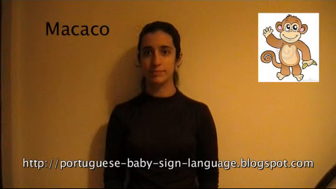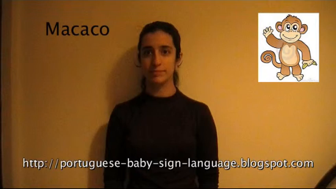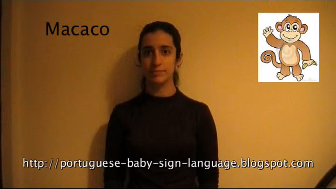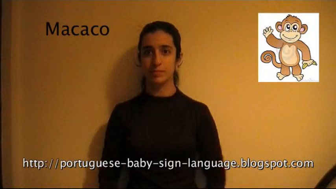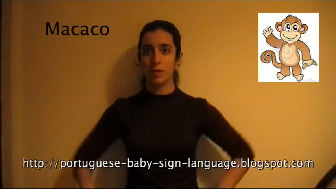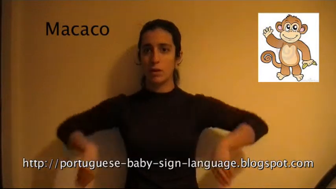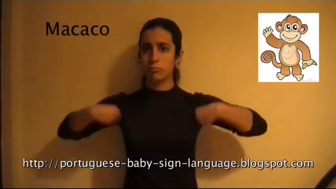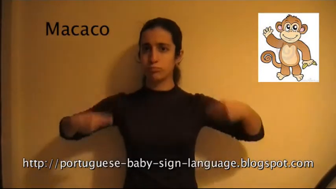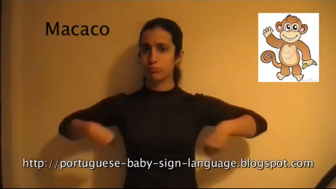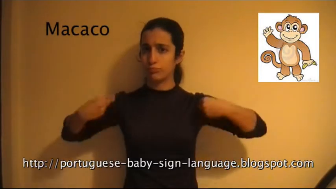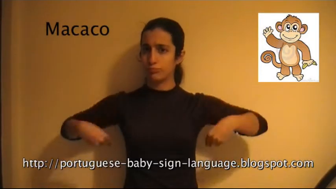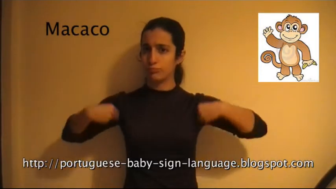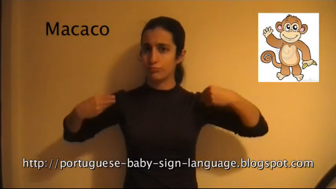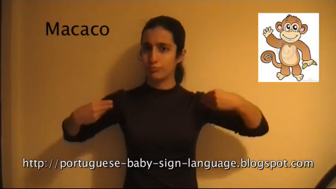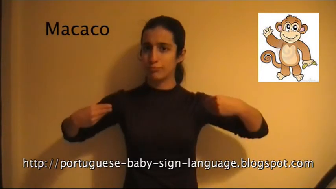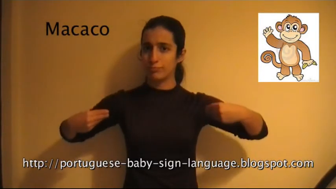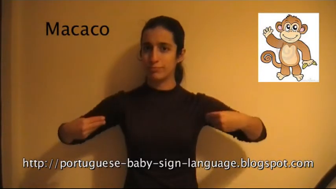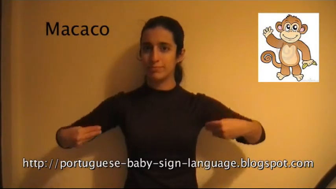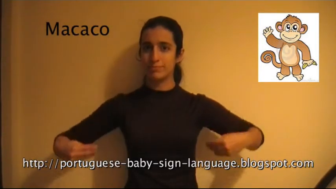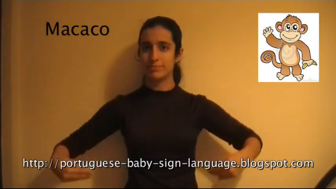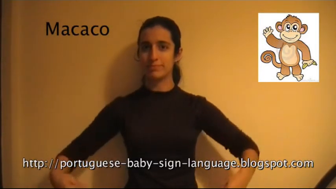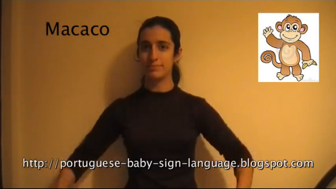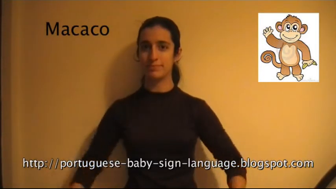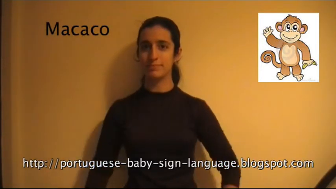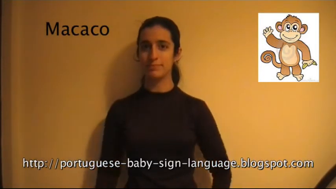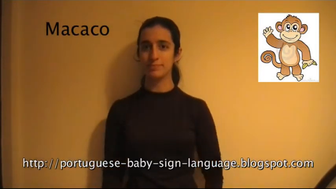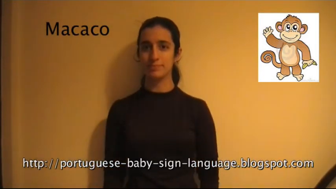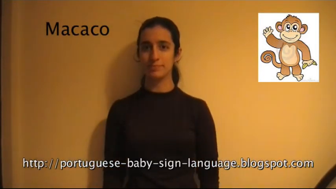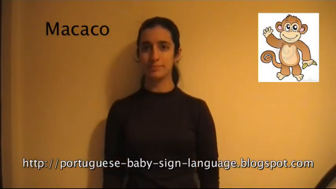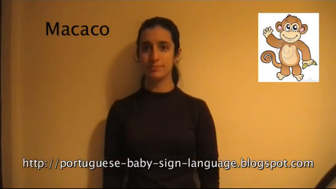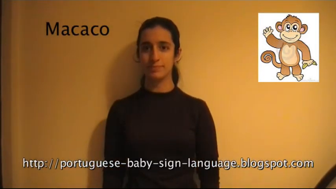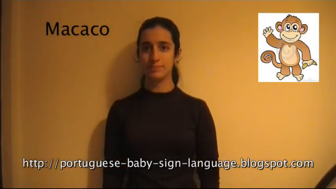macaco